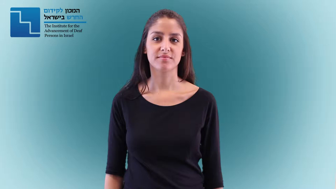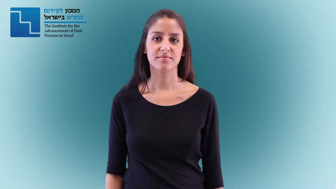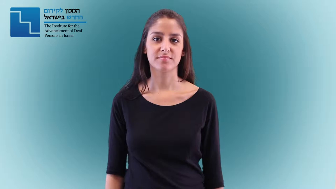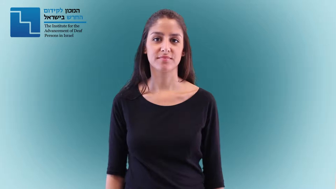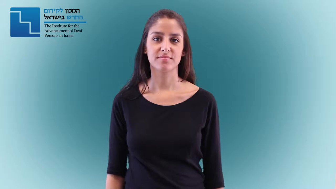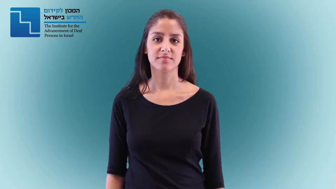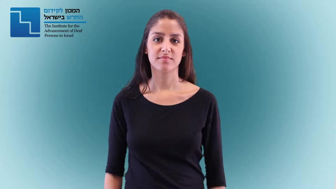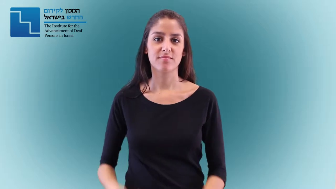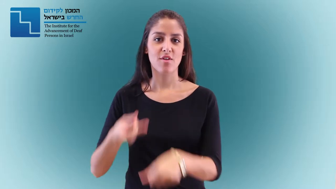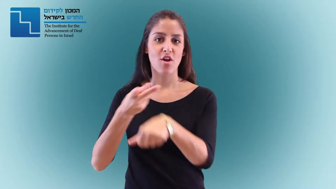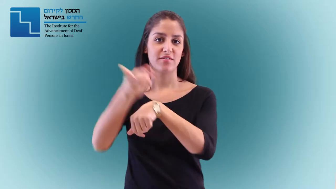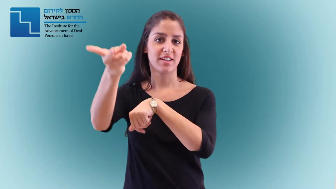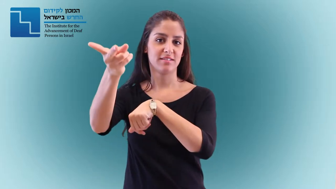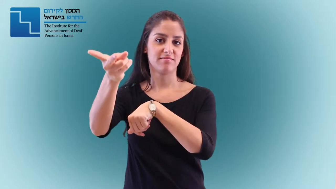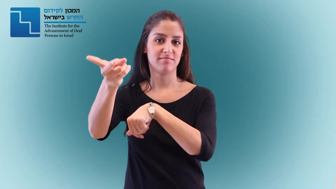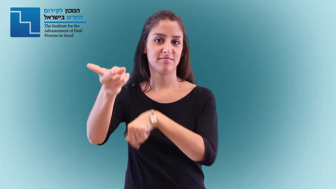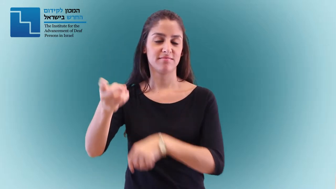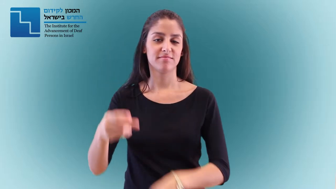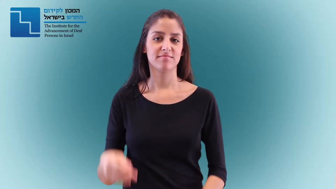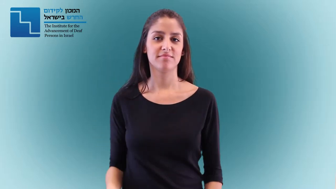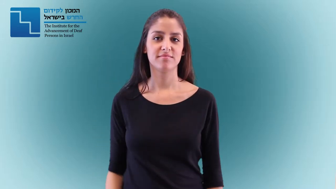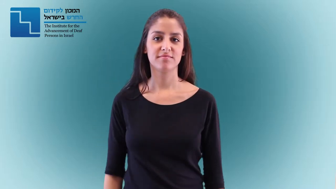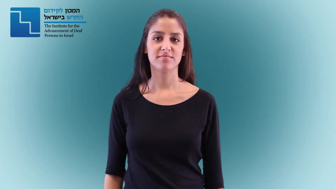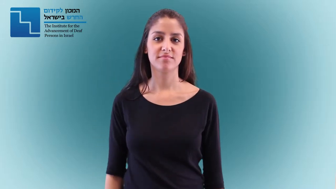עובר